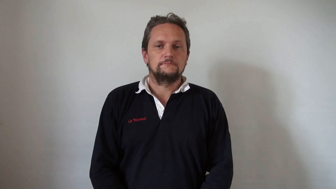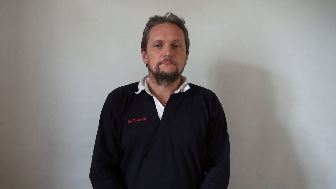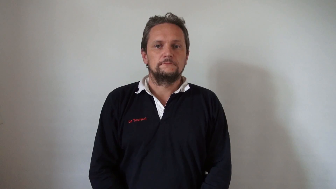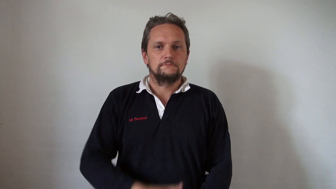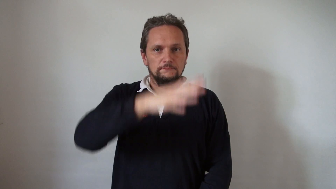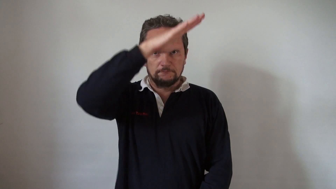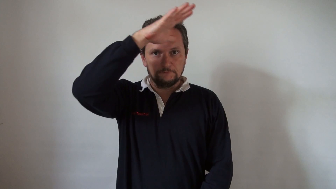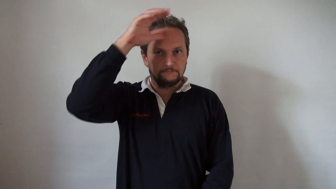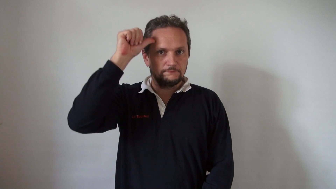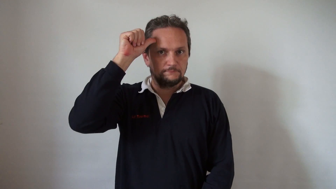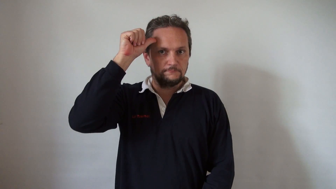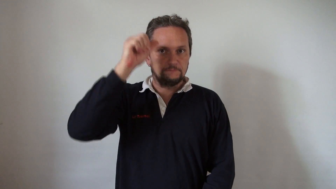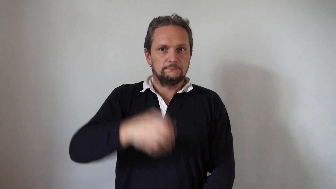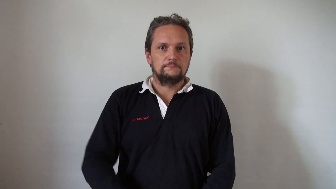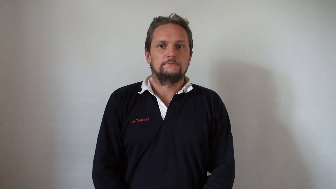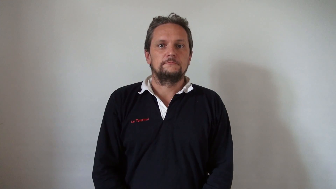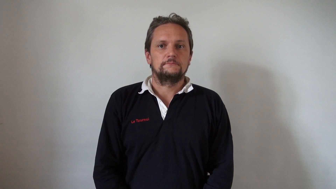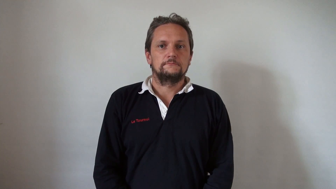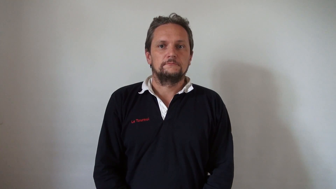Manaus (ville brésilienne)